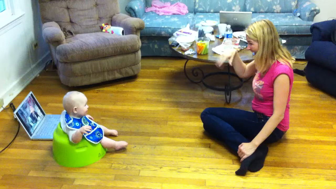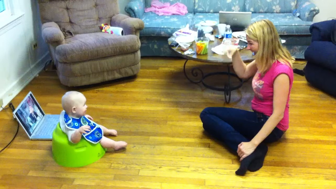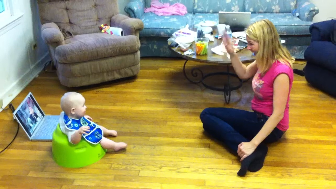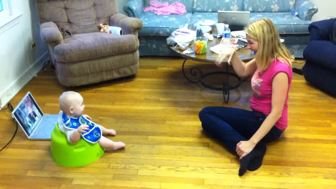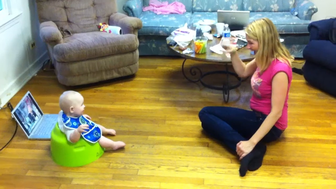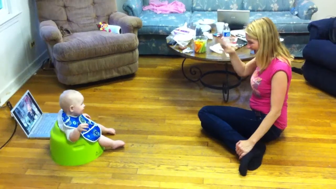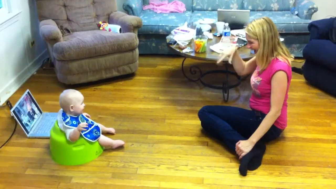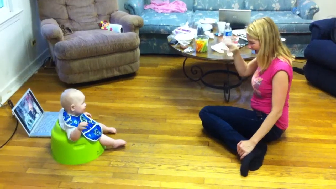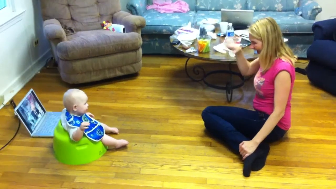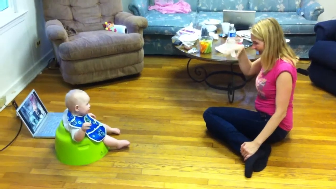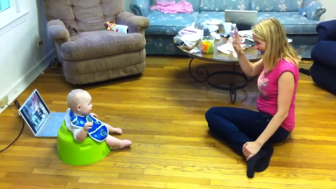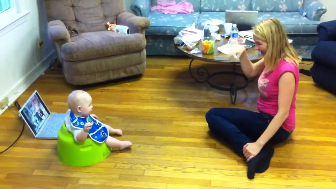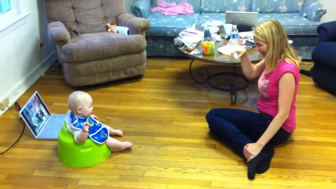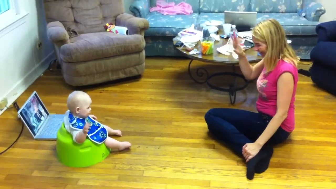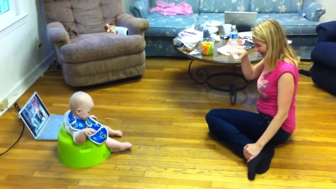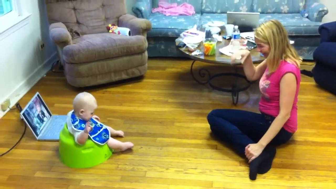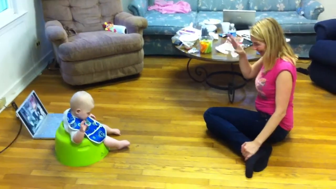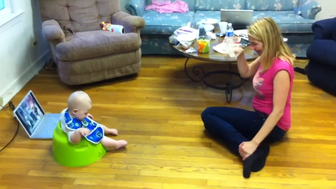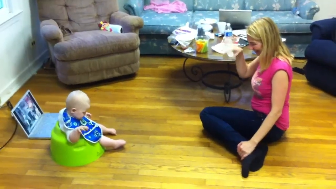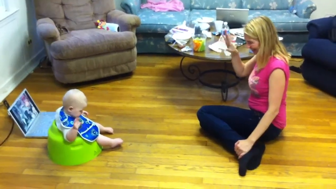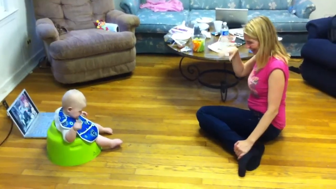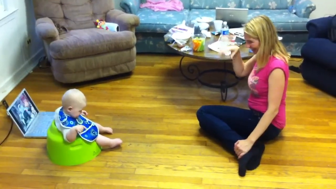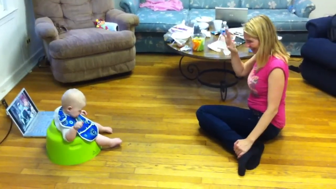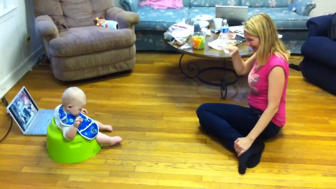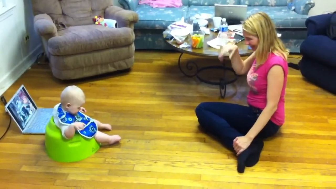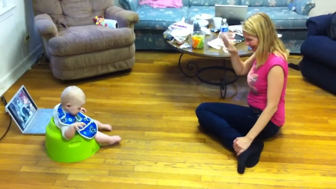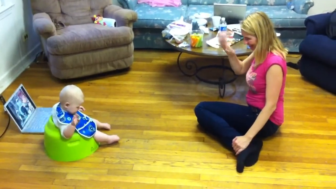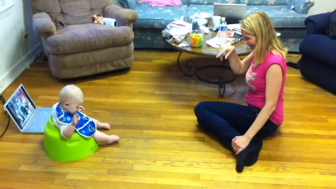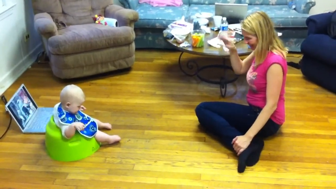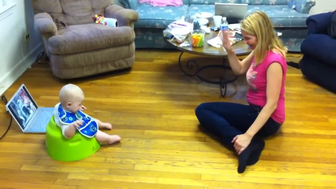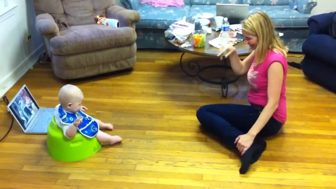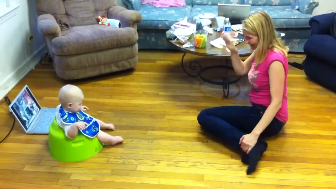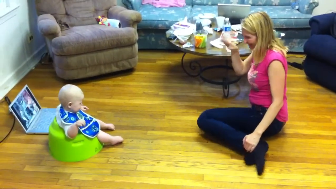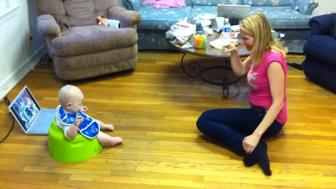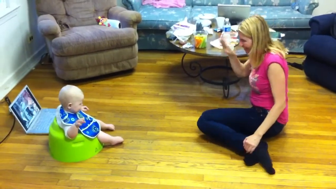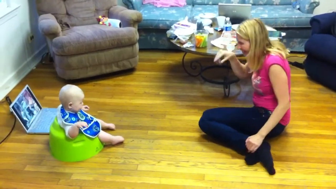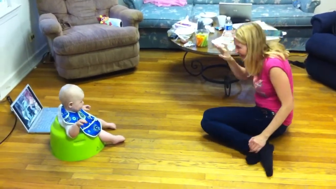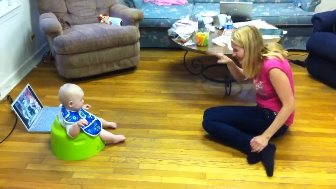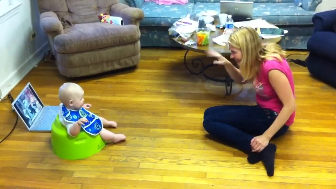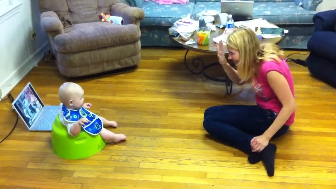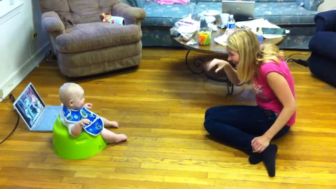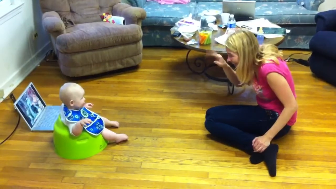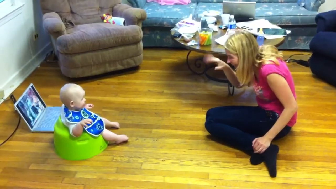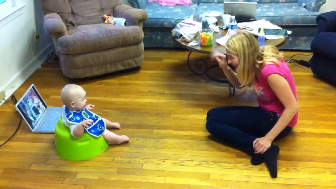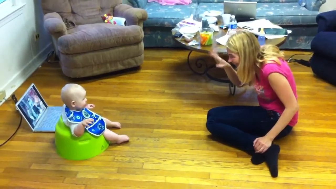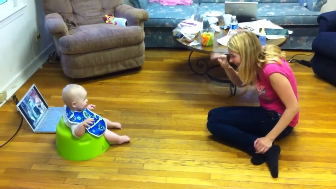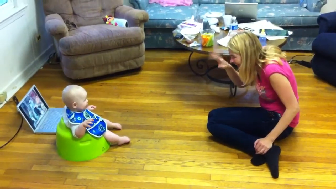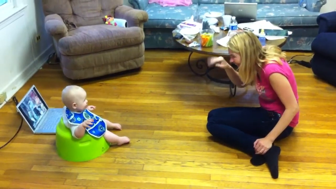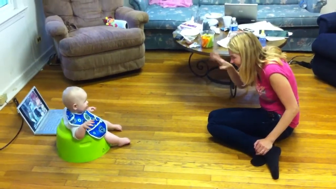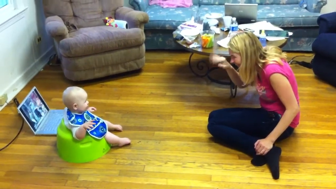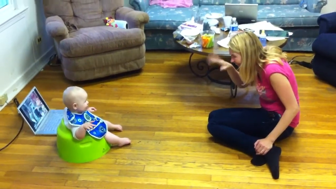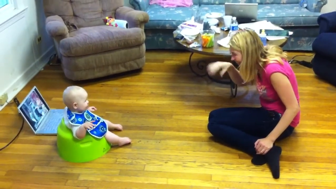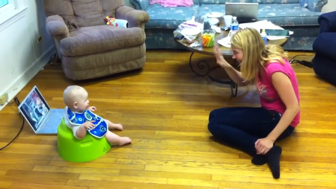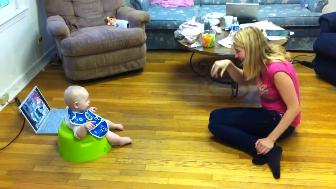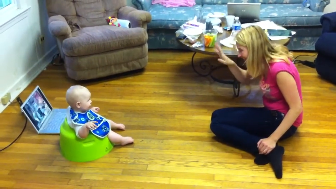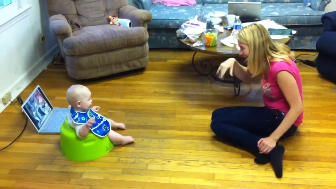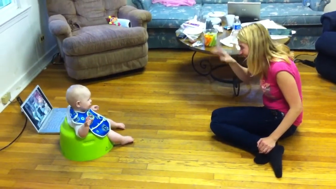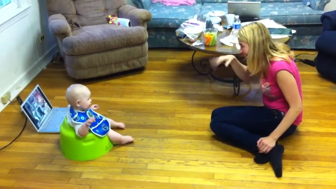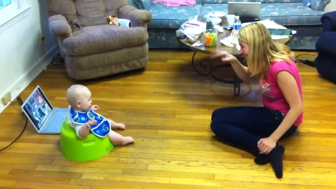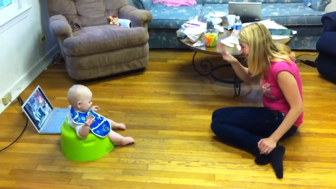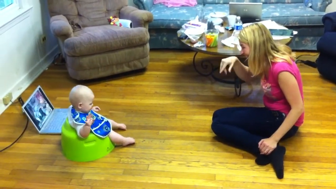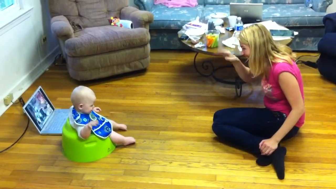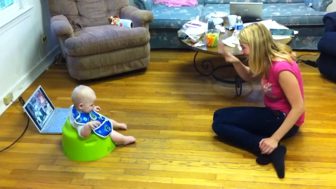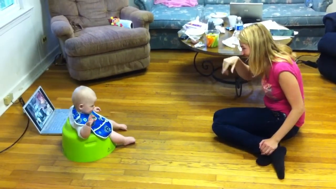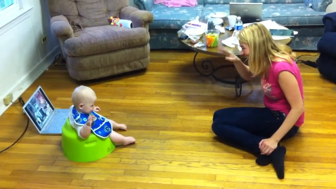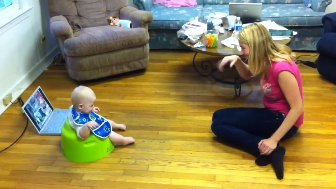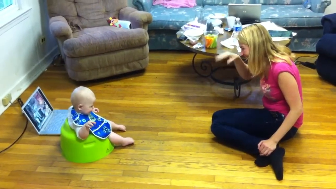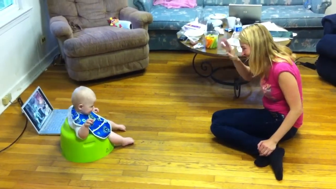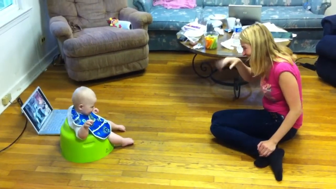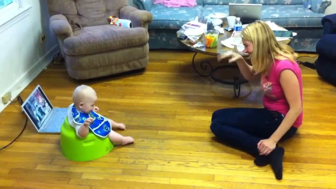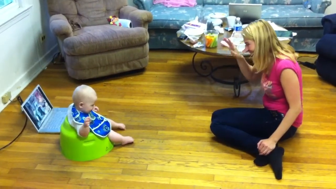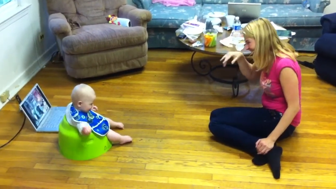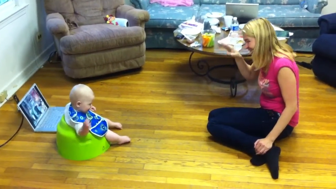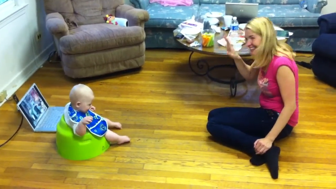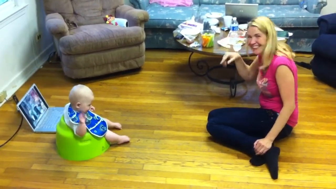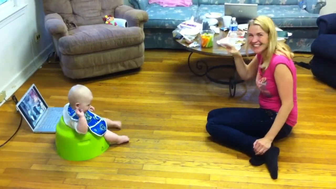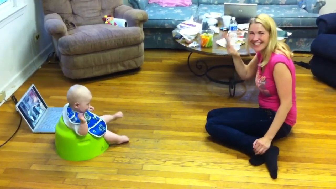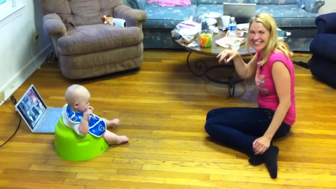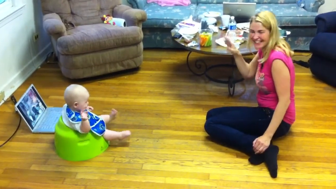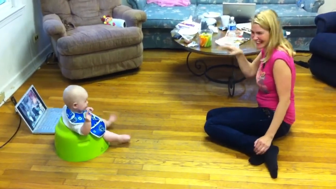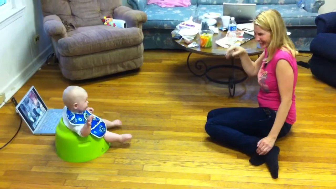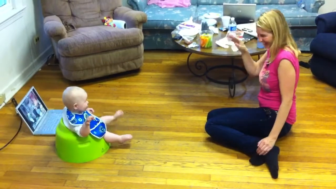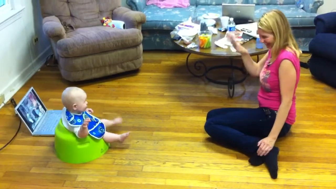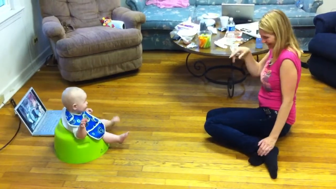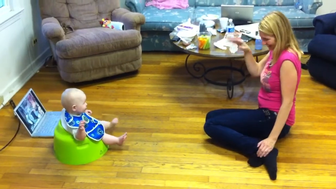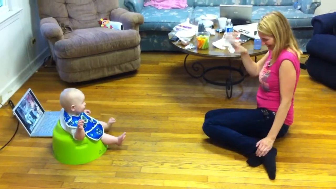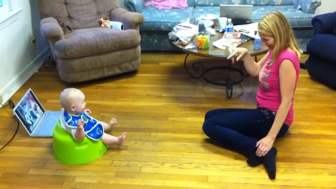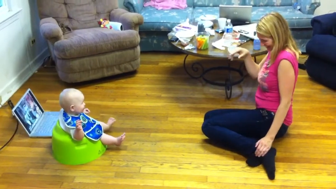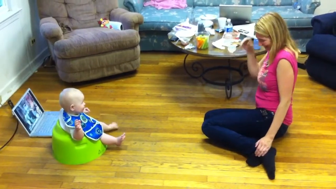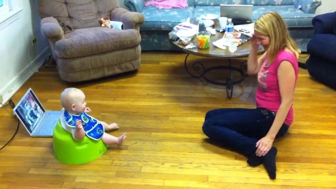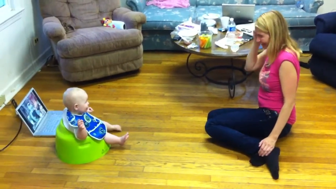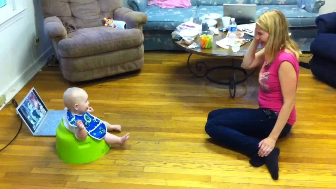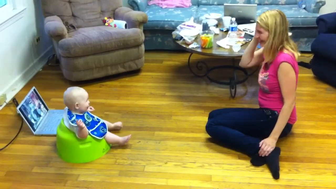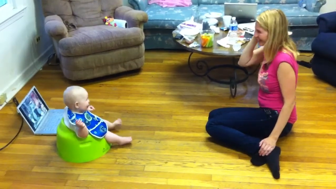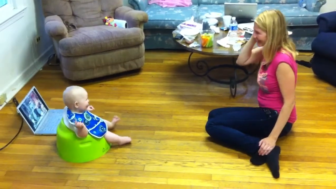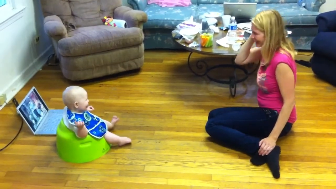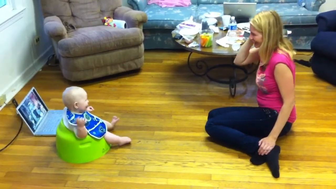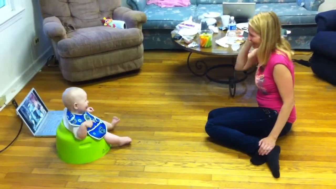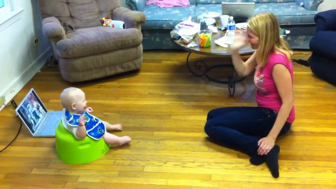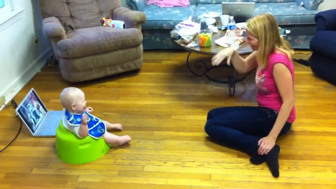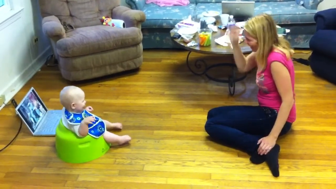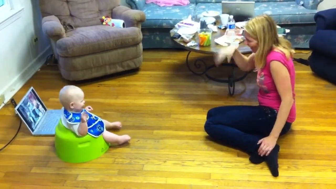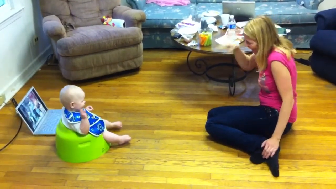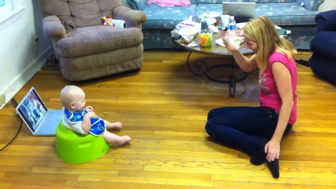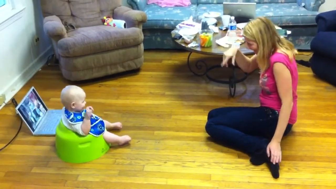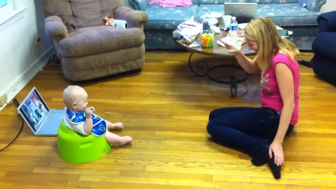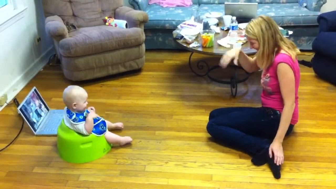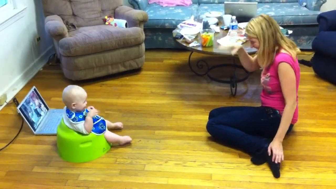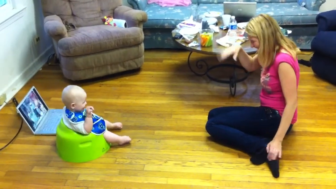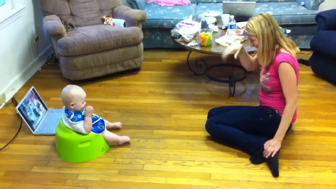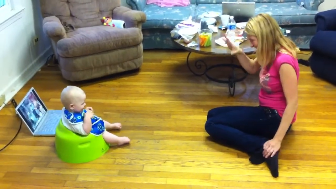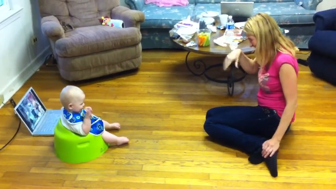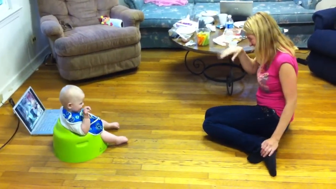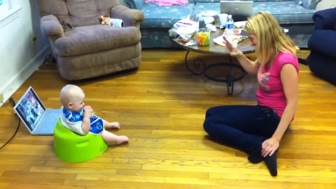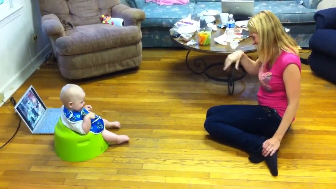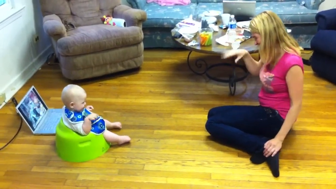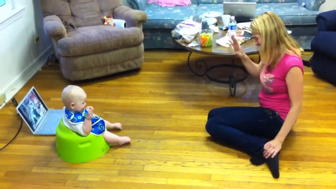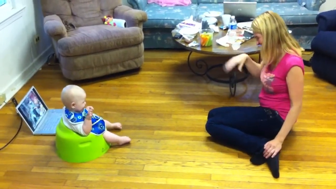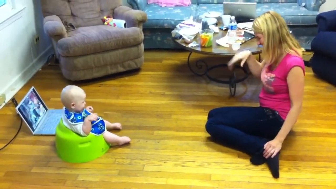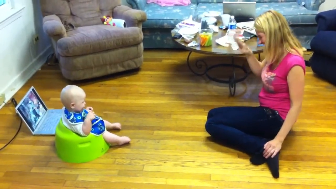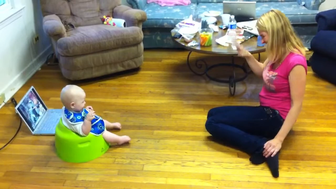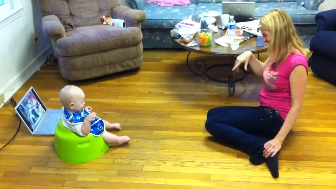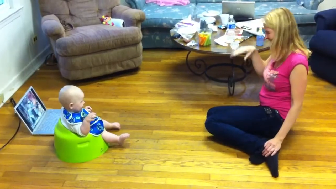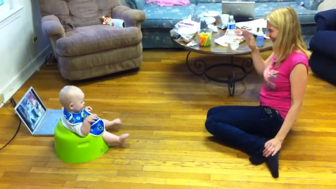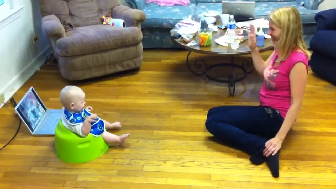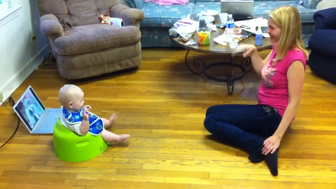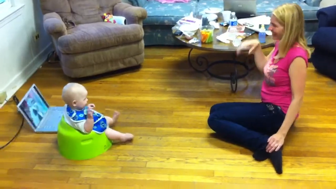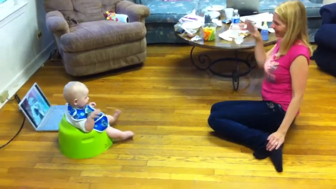Anna vinker